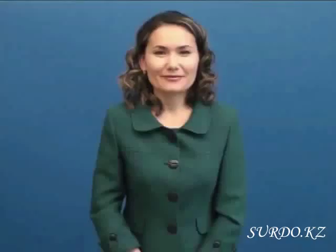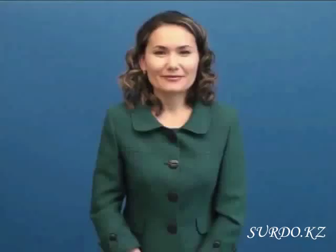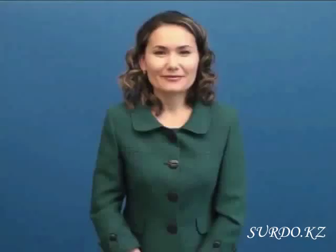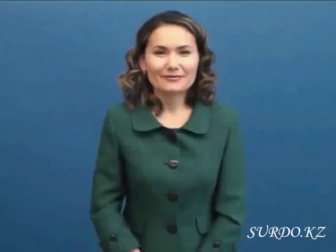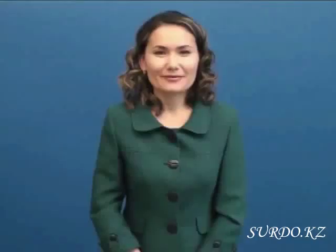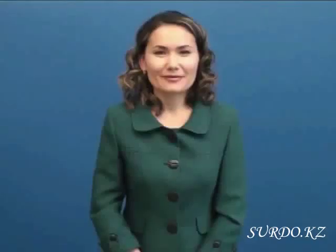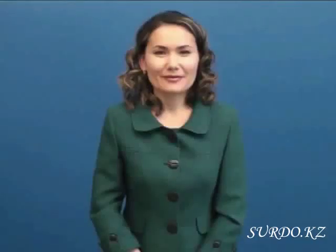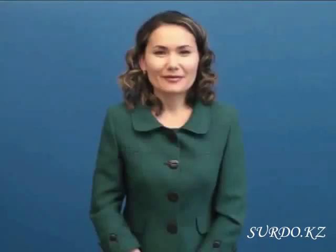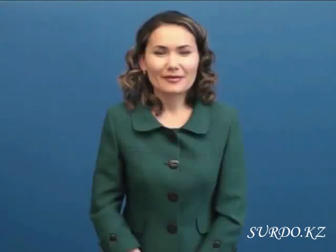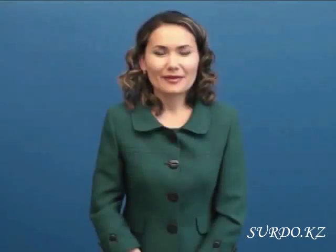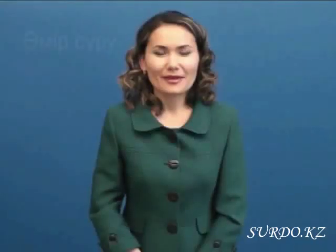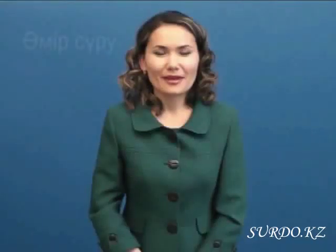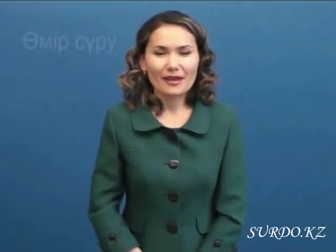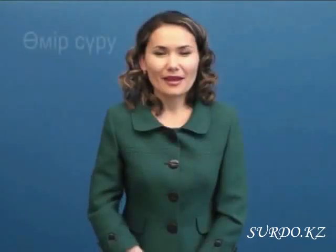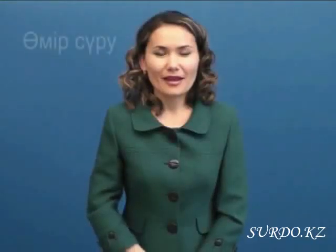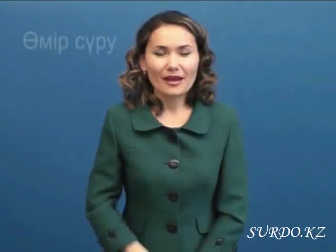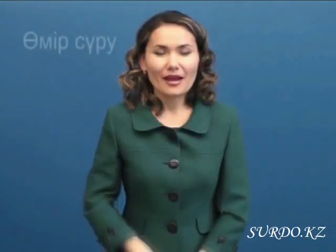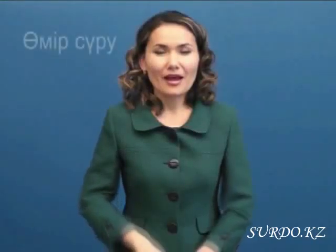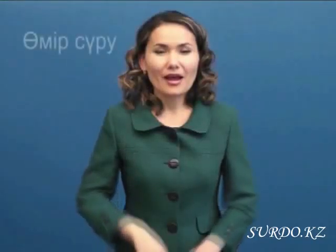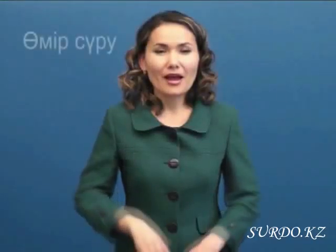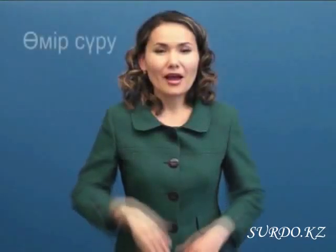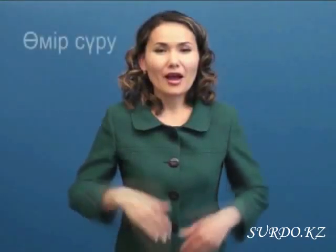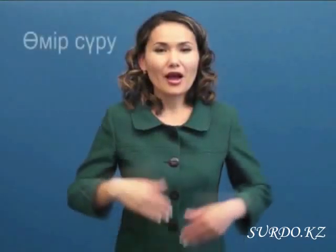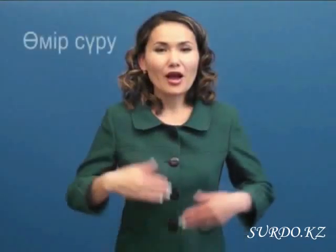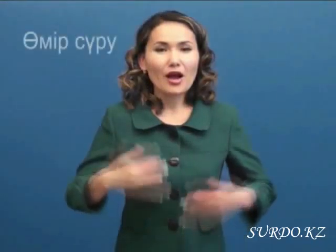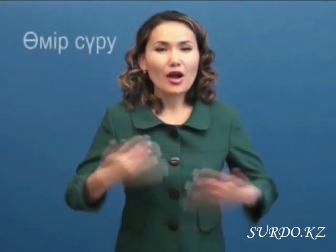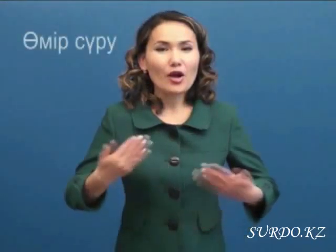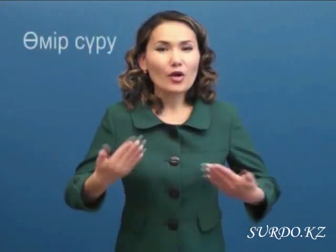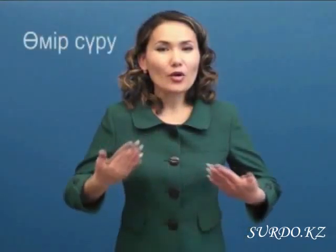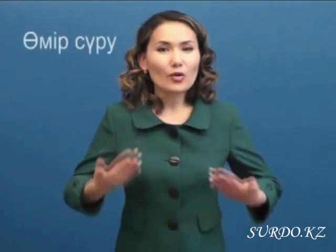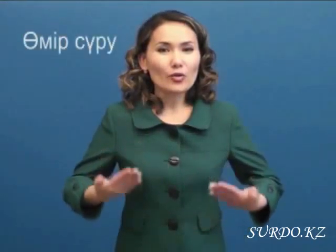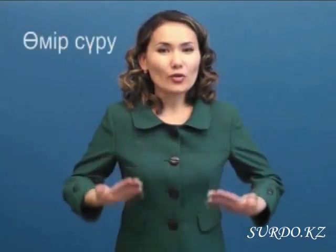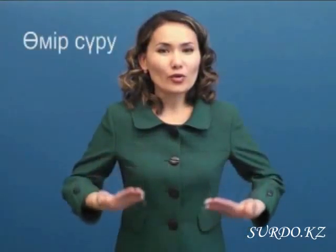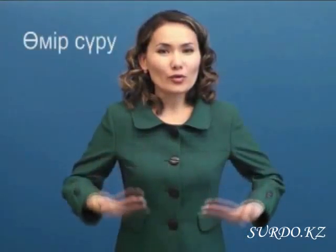Өмір сүру